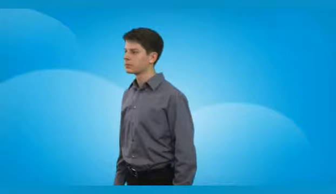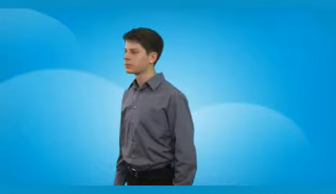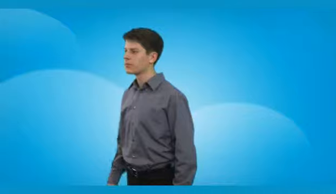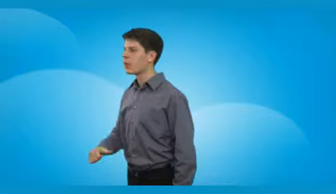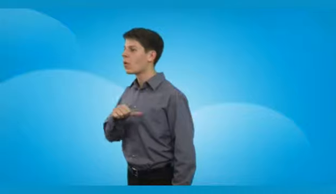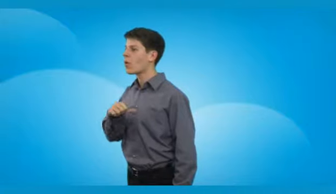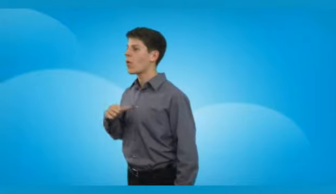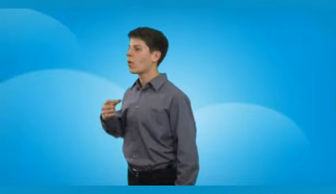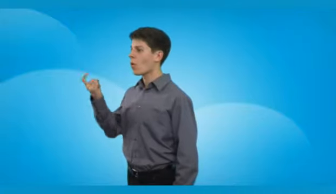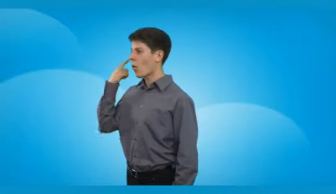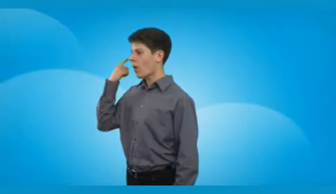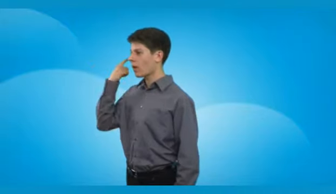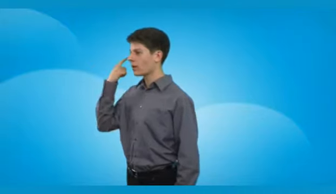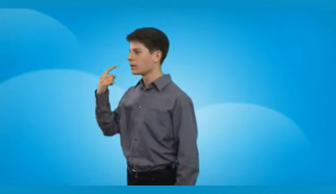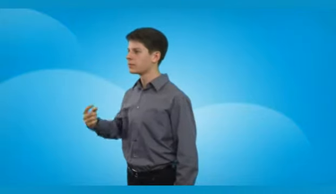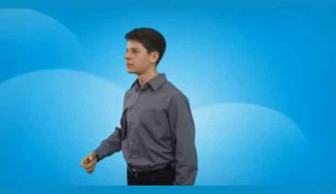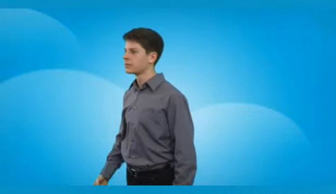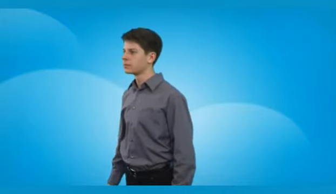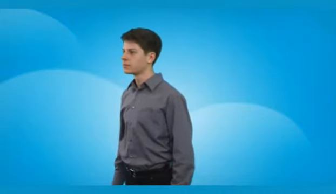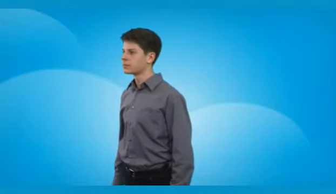Öngól